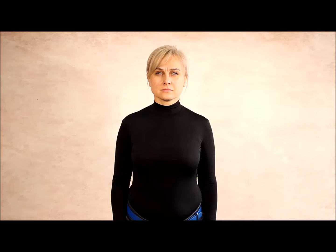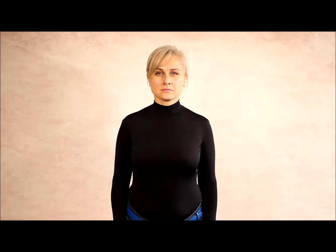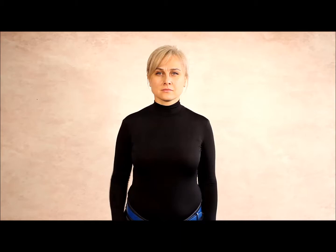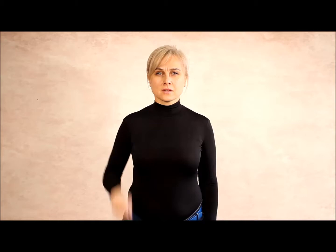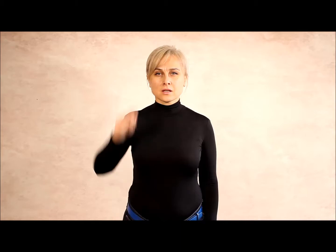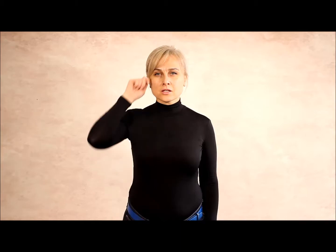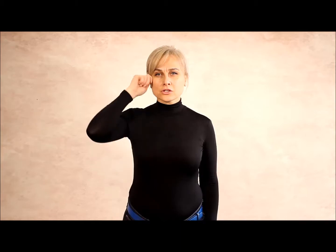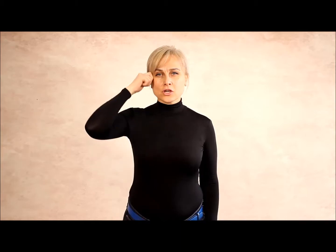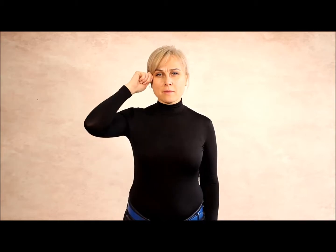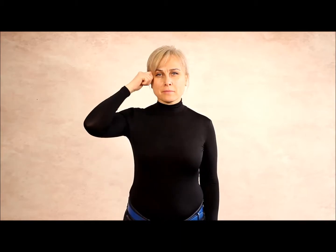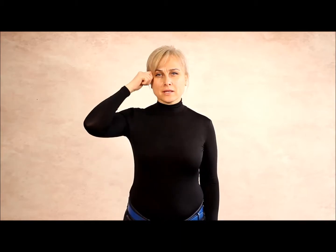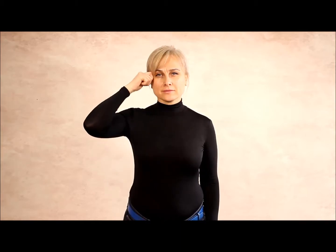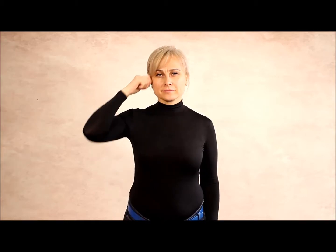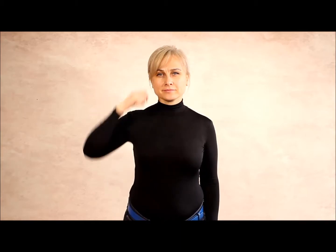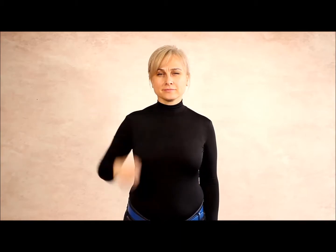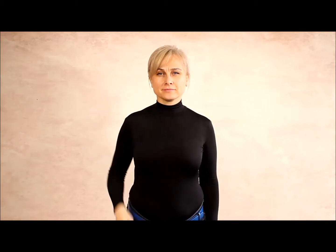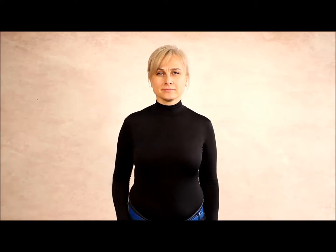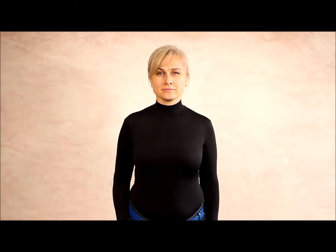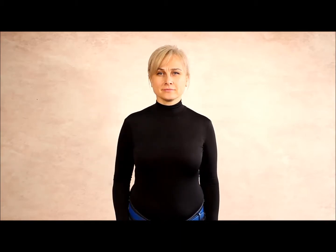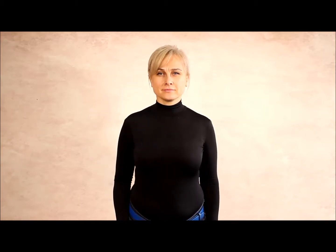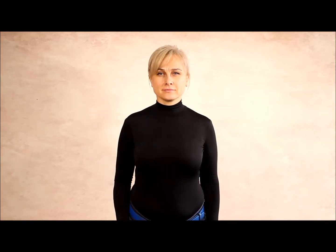Ceapa